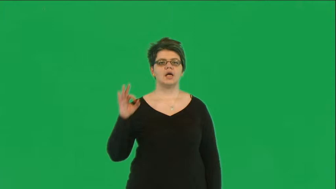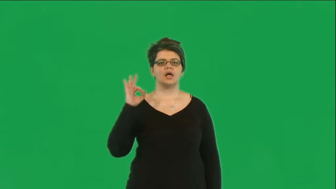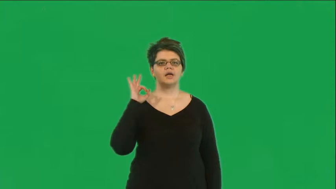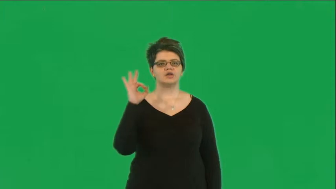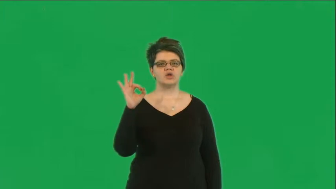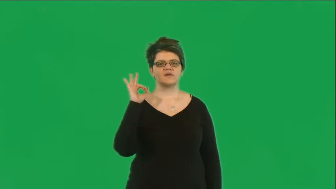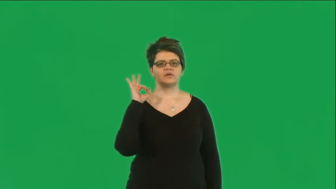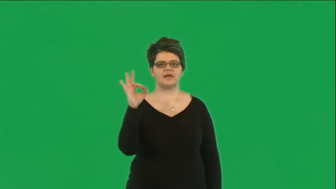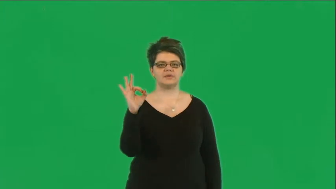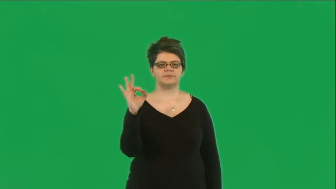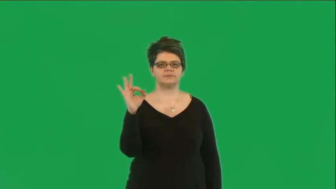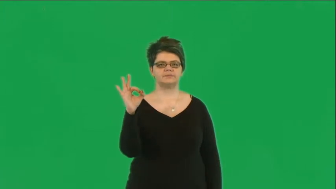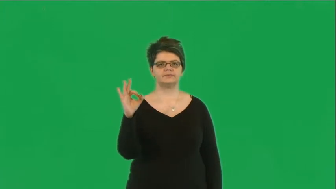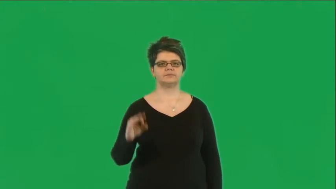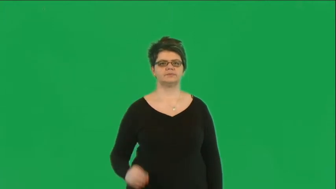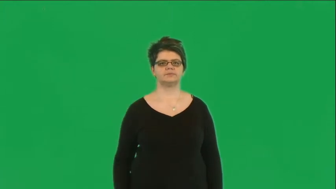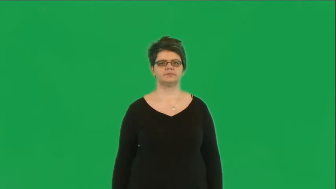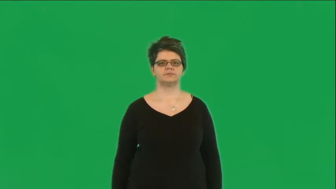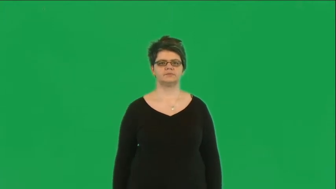doskonały